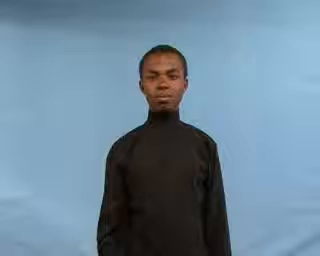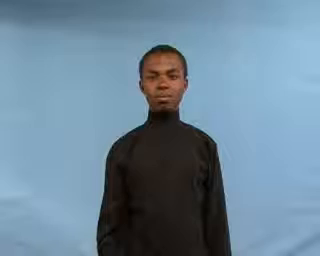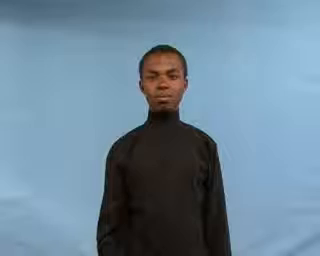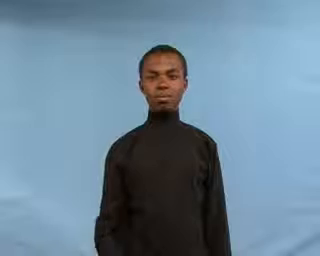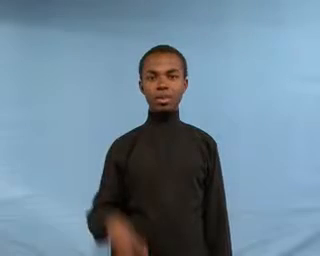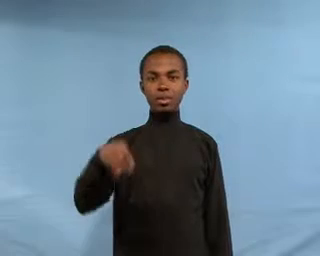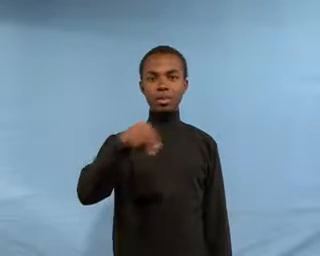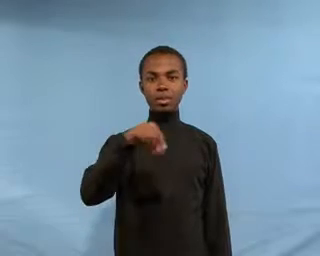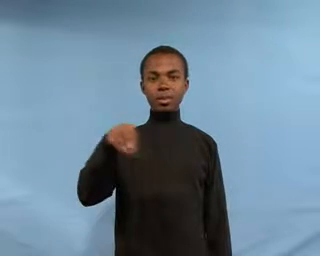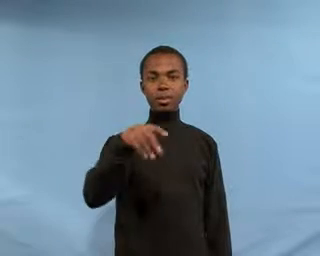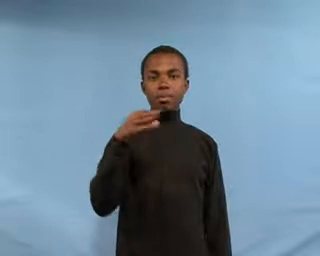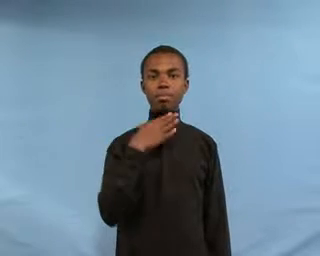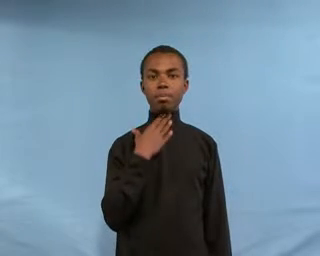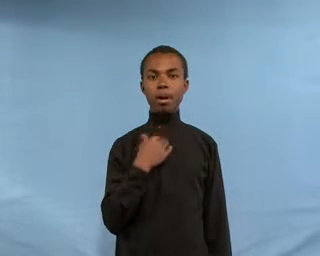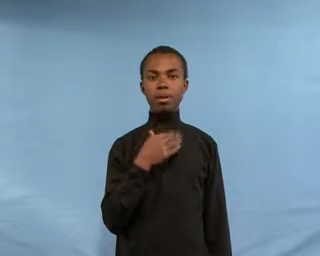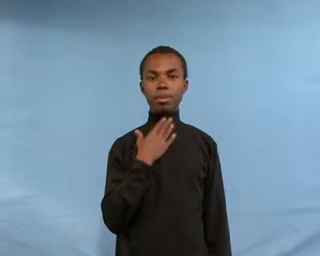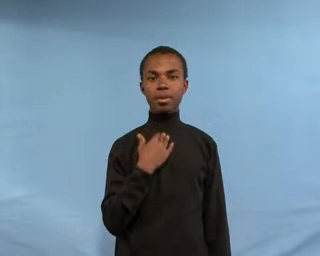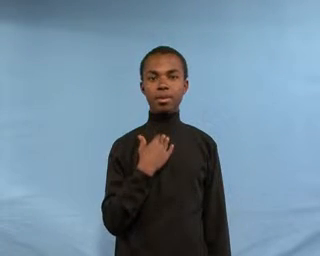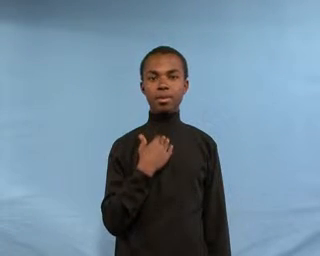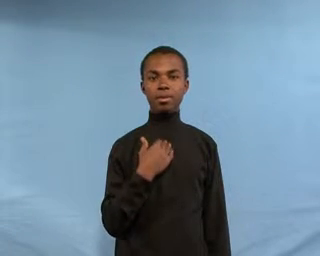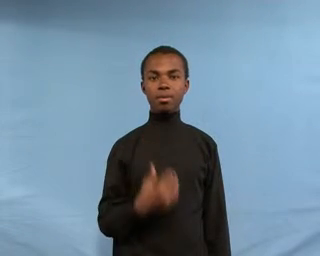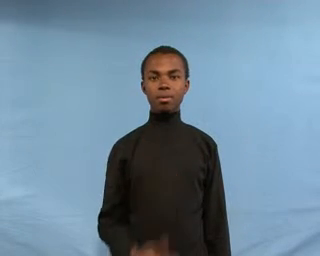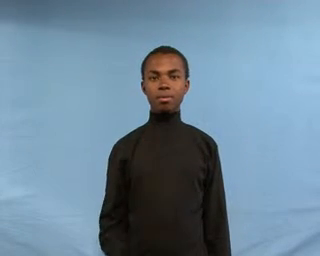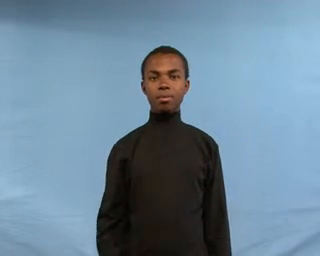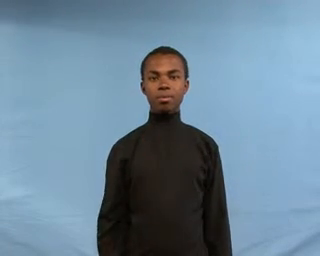siramamy